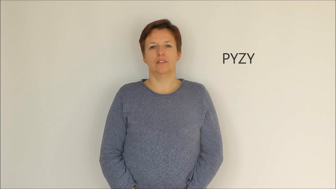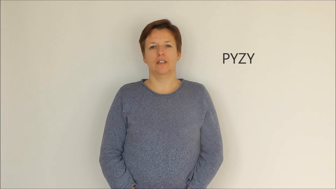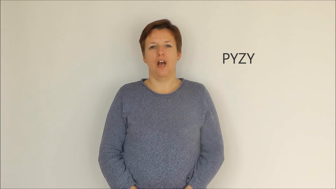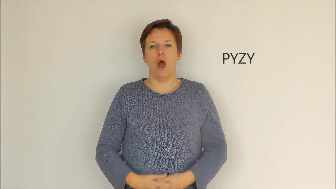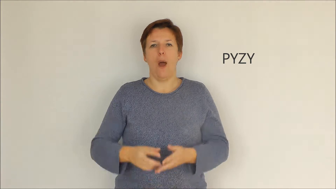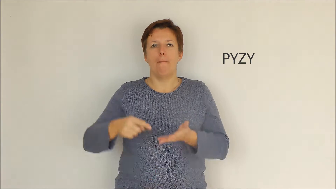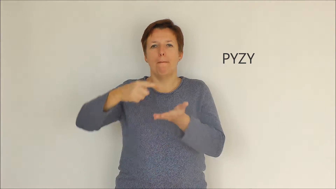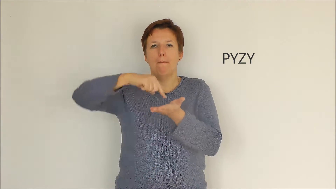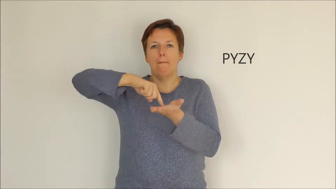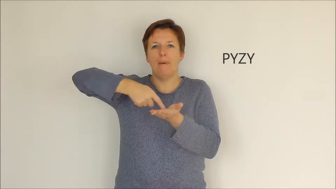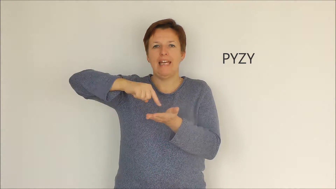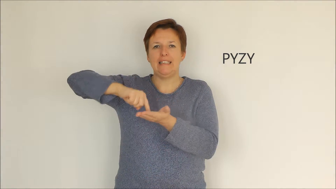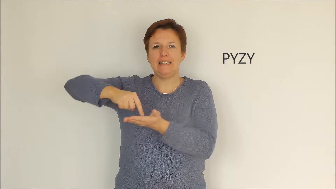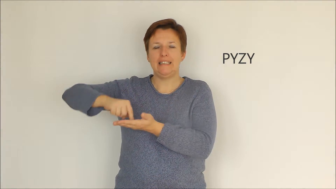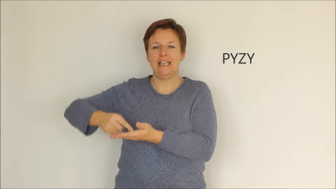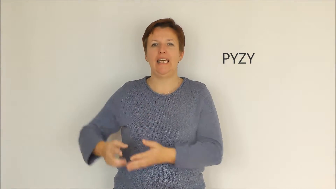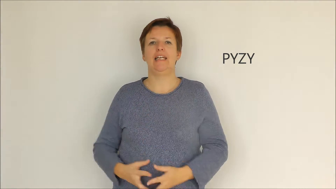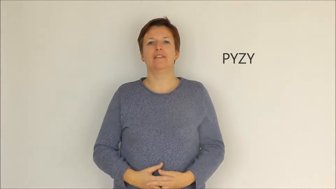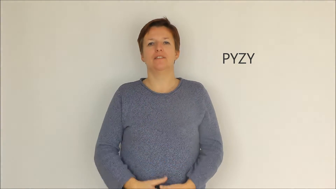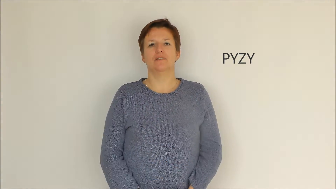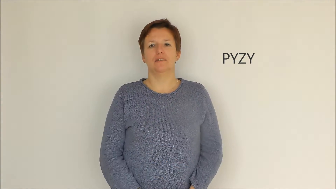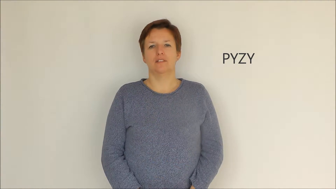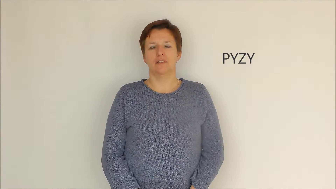PYZY